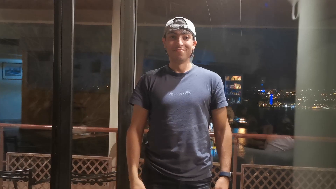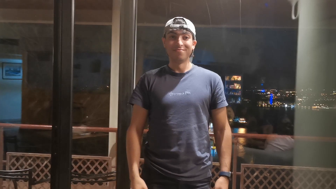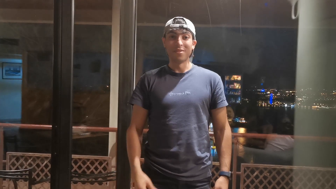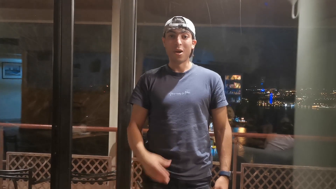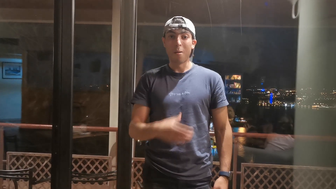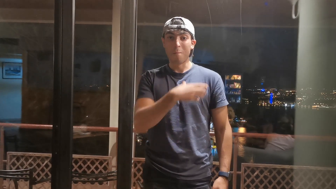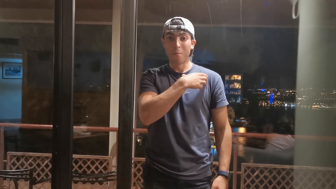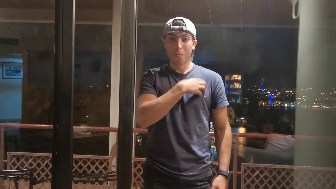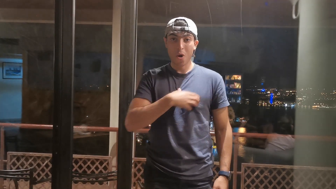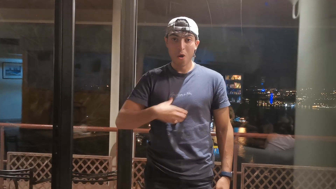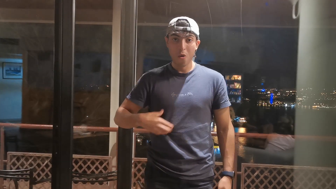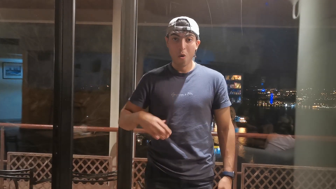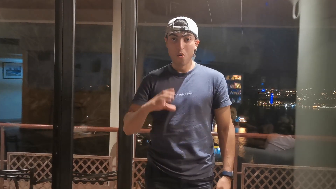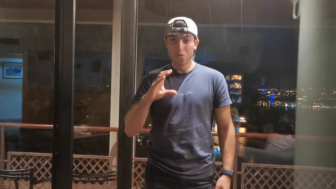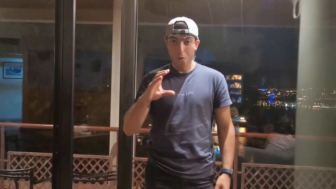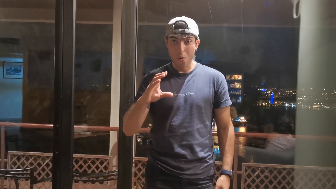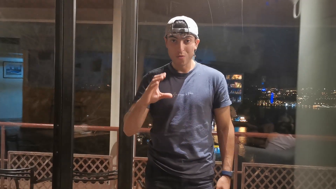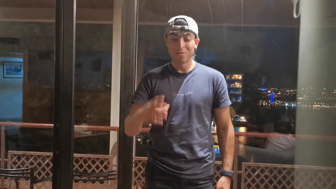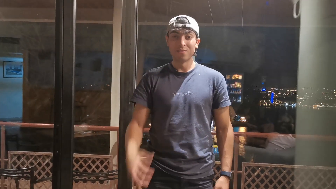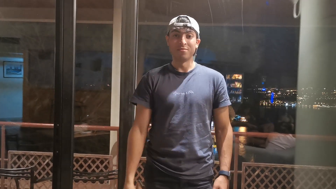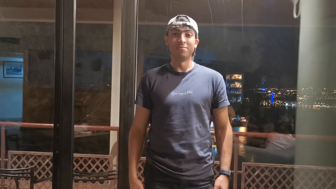Braine Le Comte